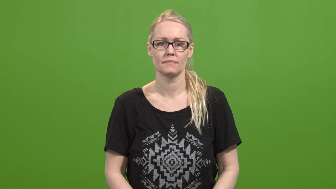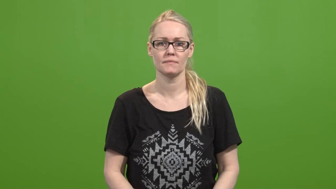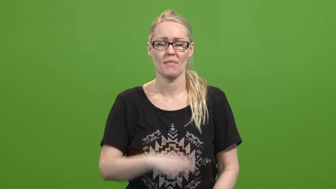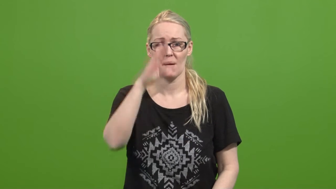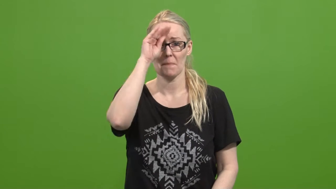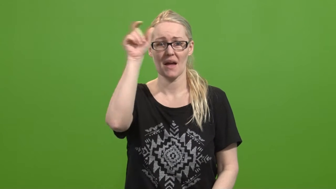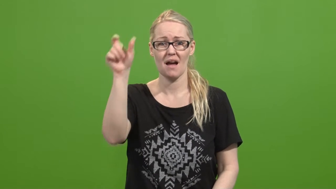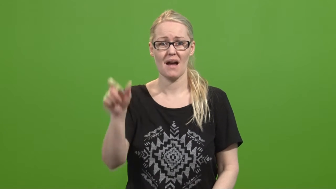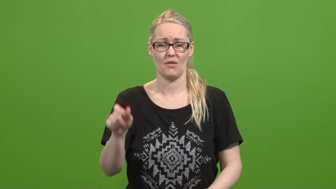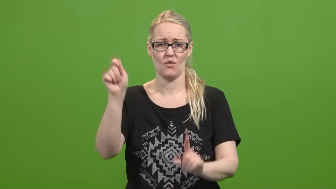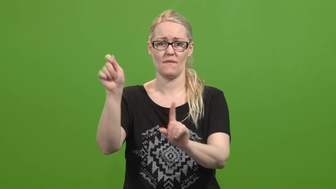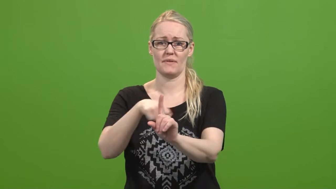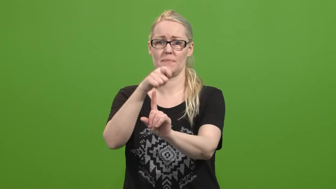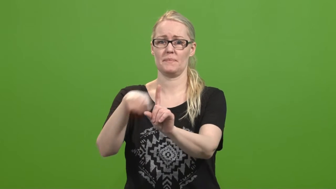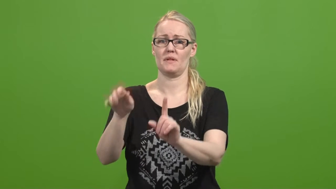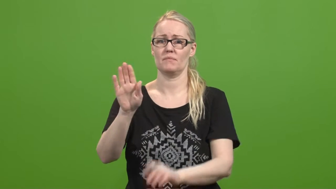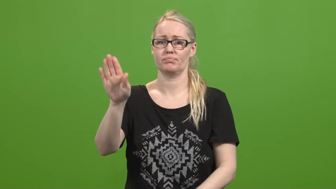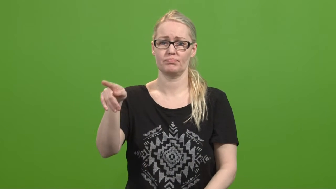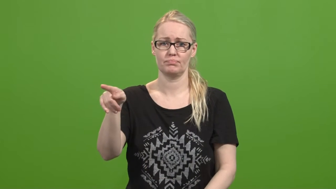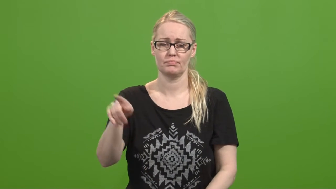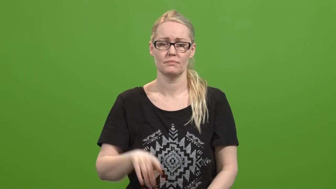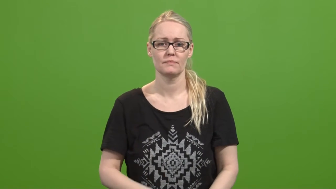ofbeldismaður